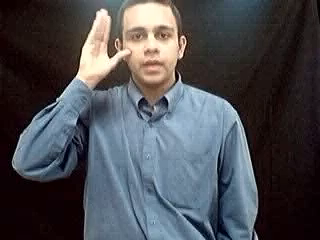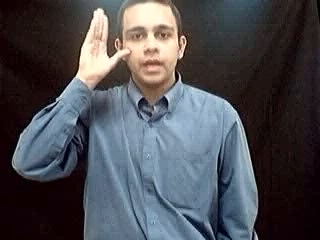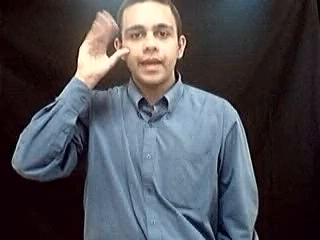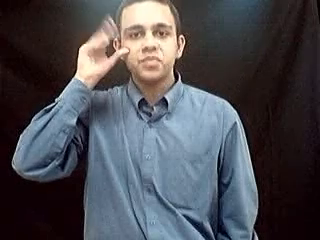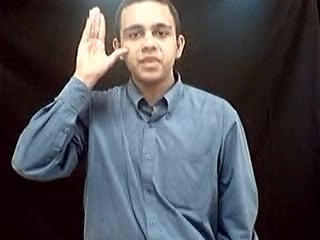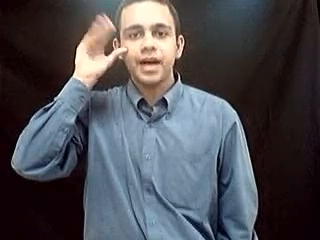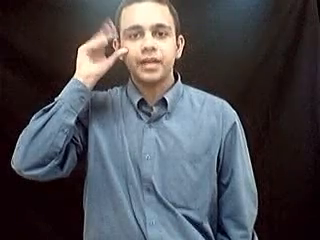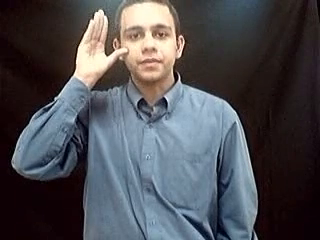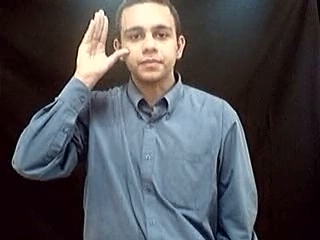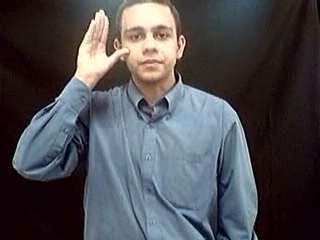espiar